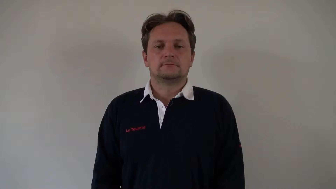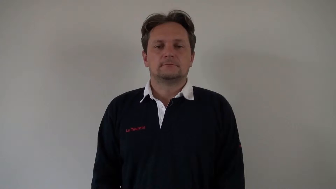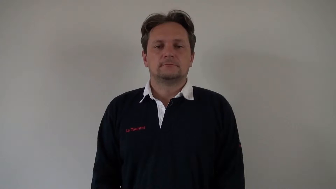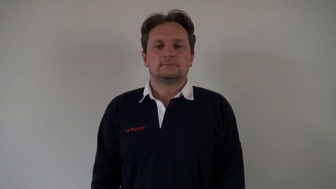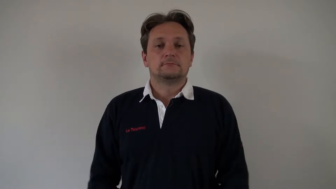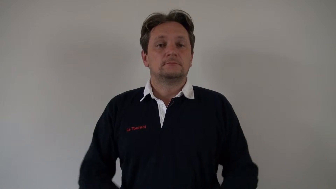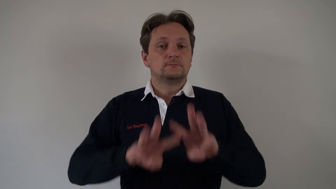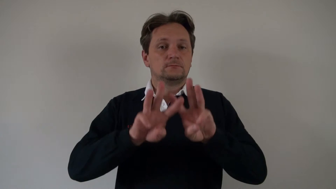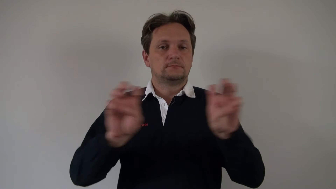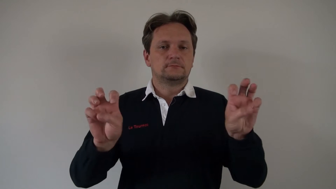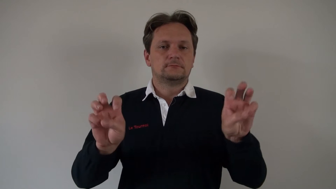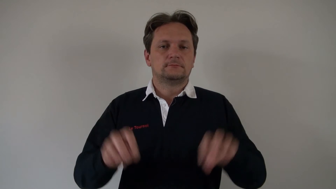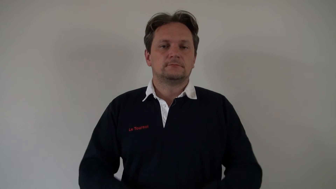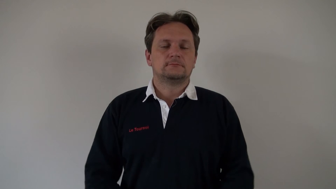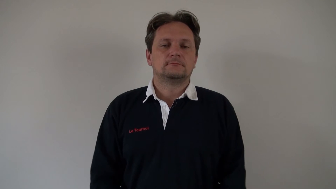Week-end